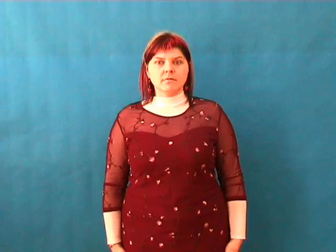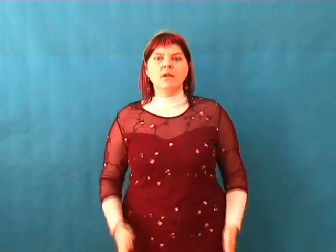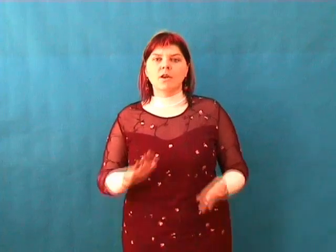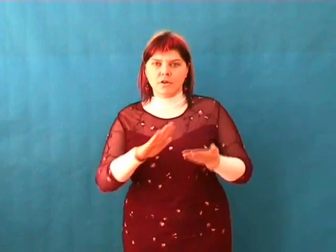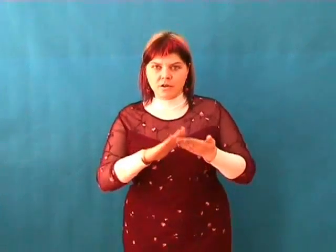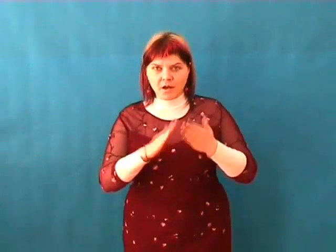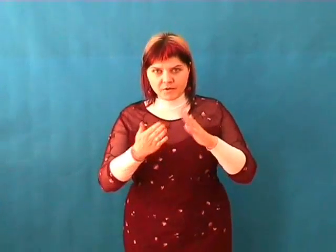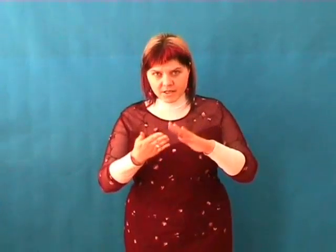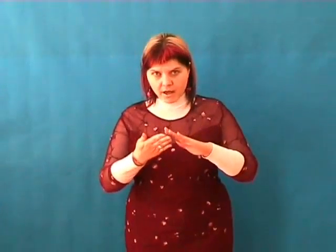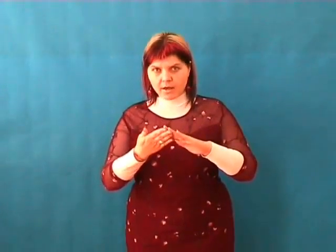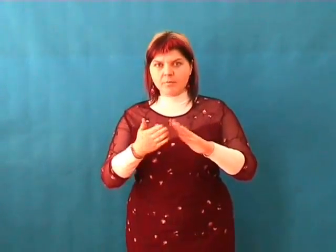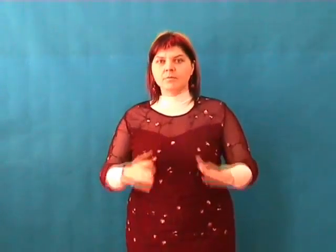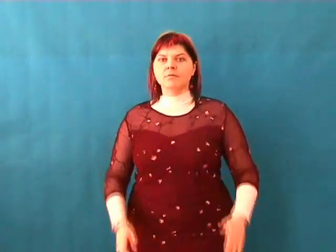nawzajem